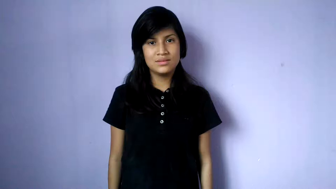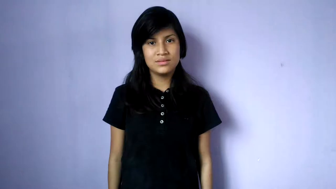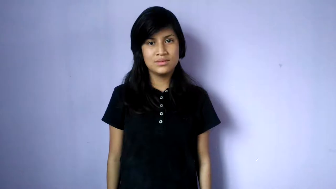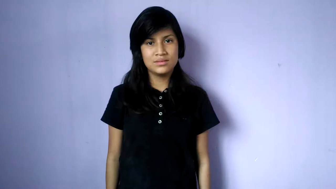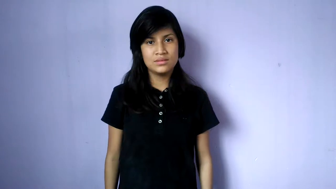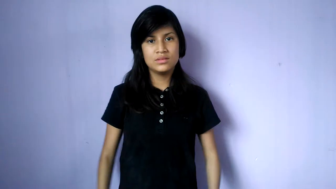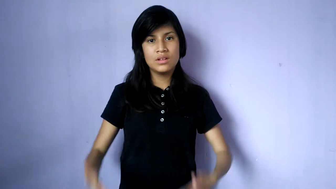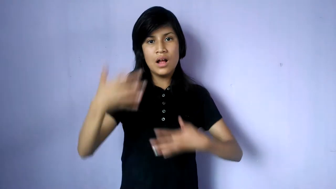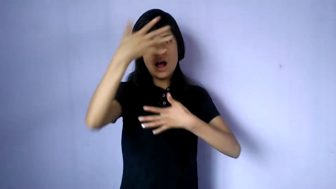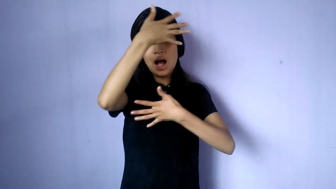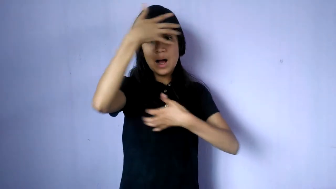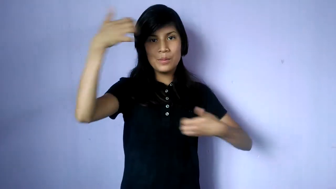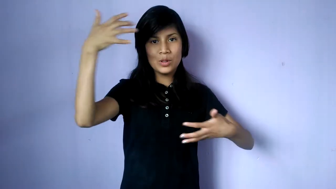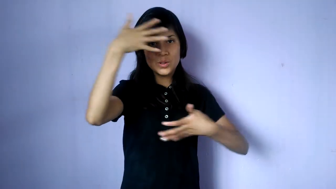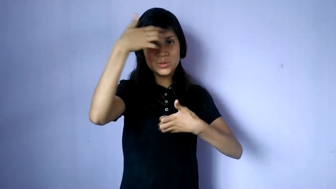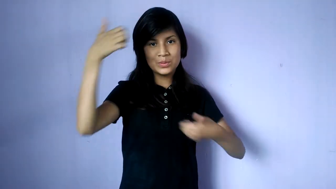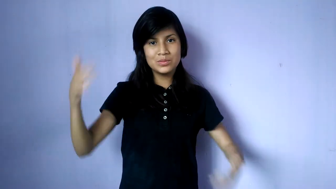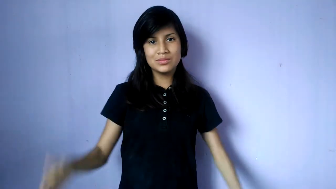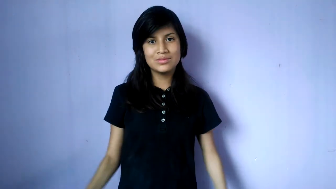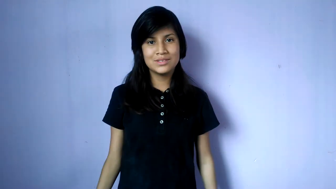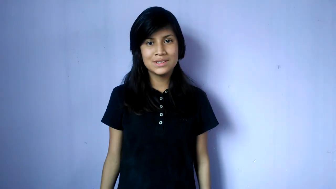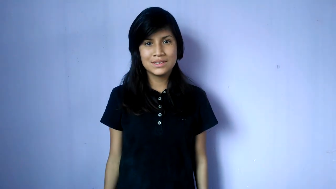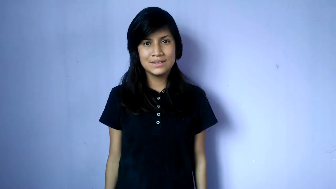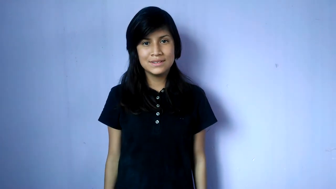MONO